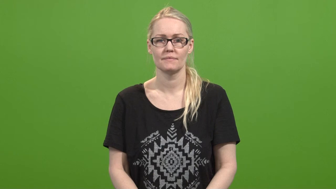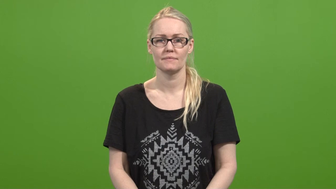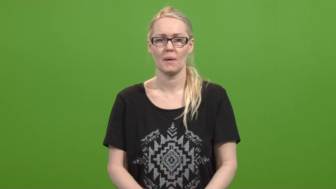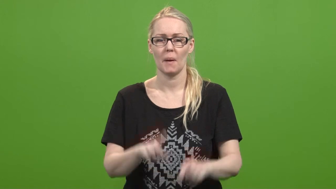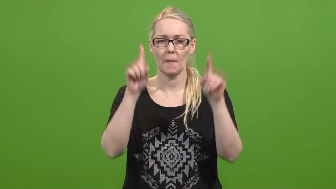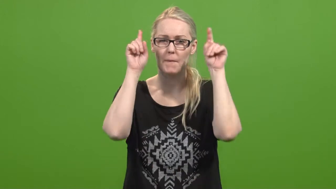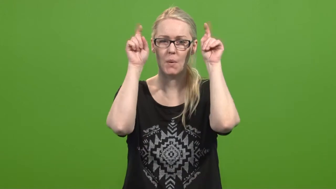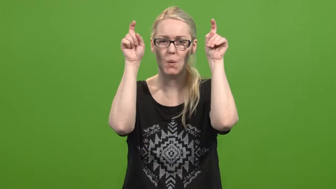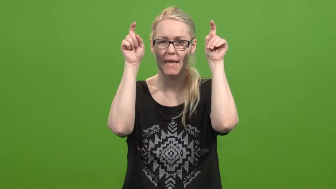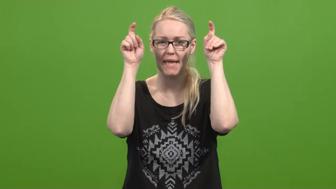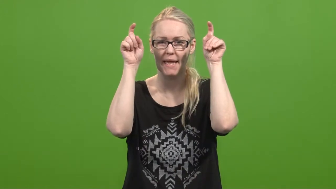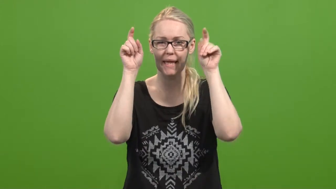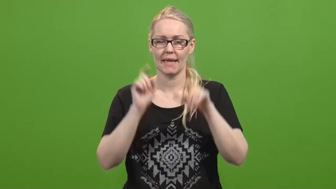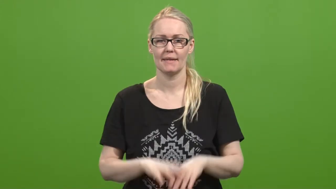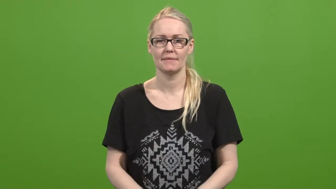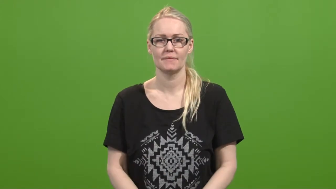Púki